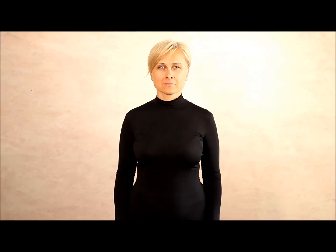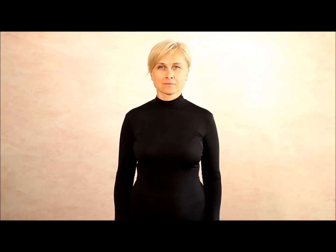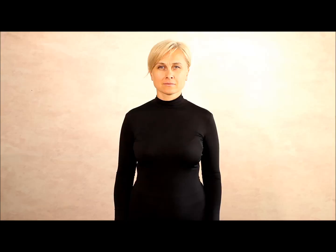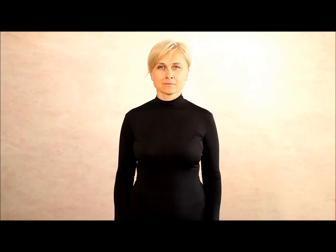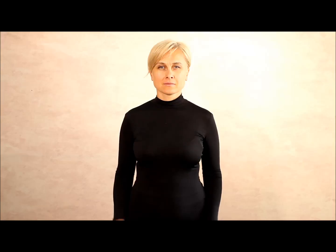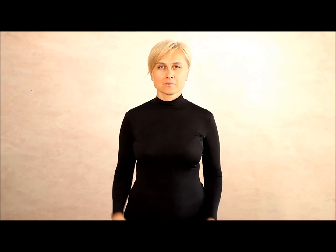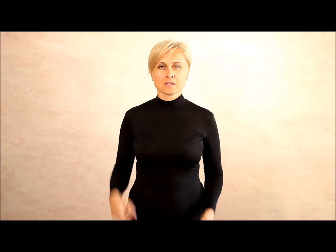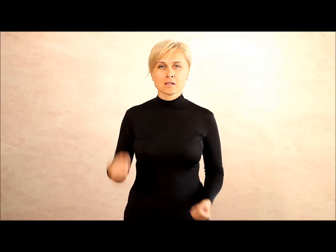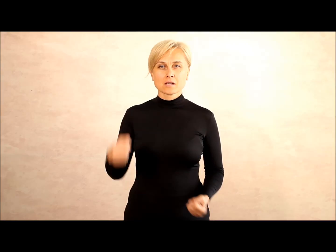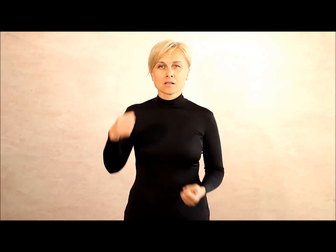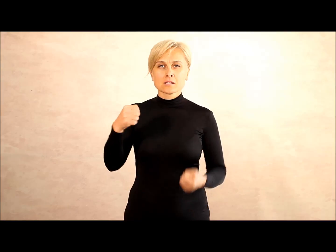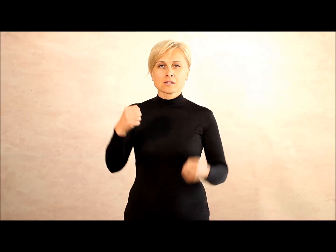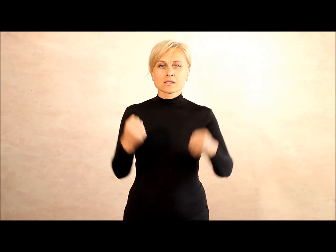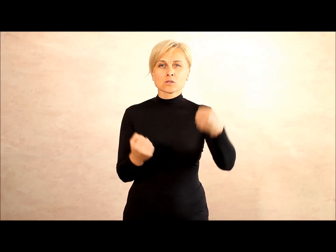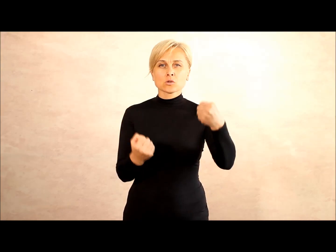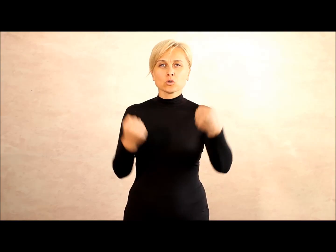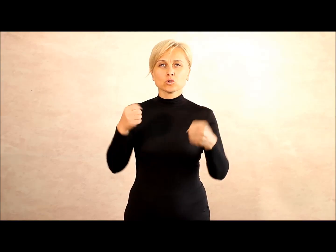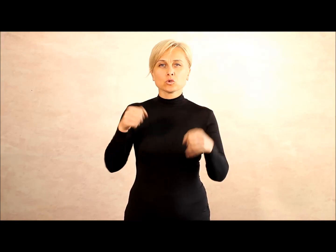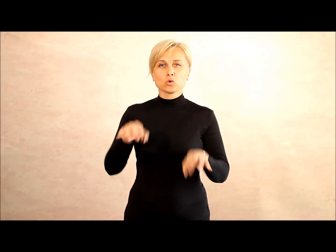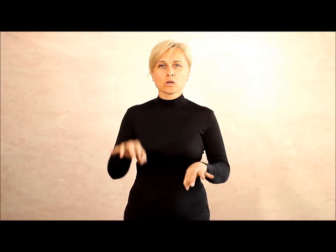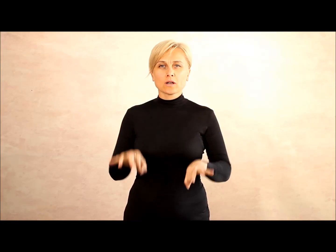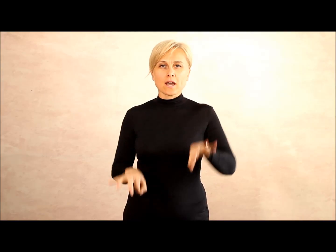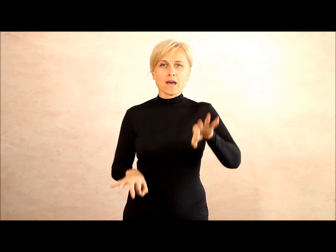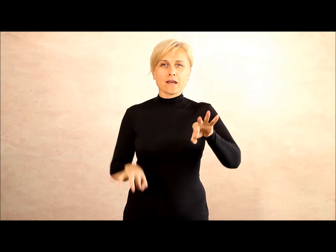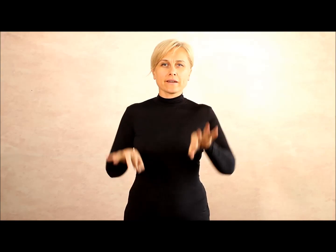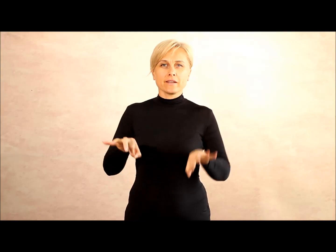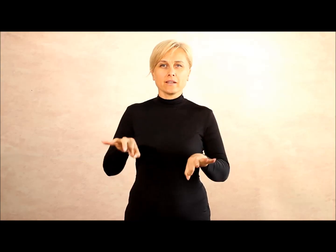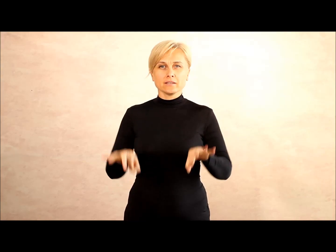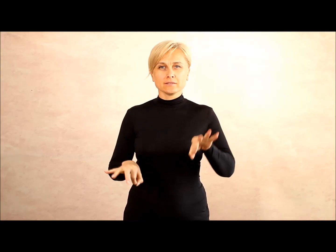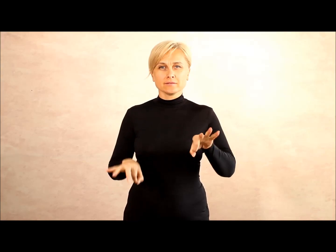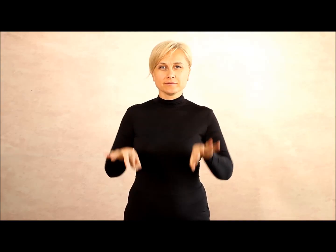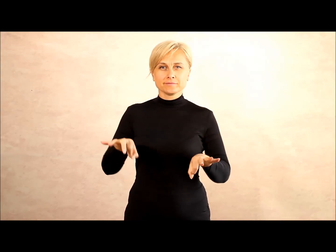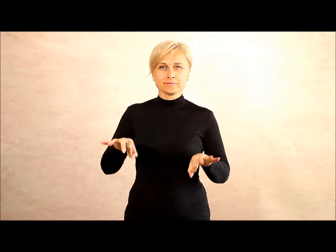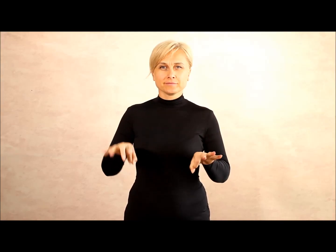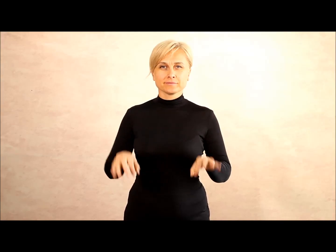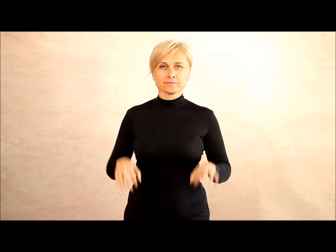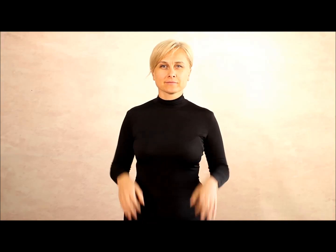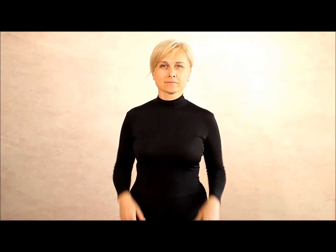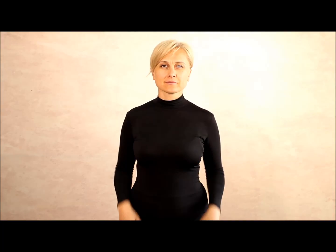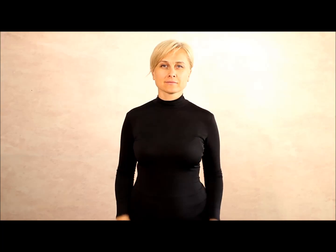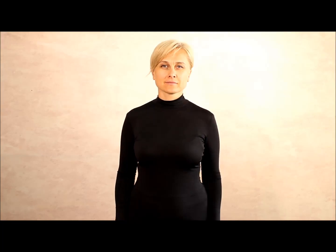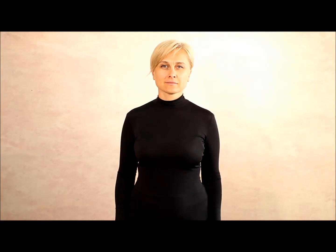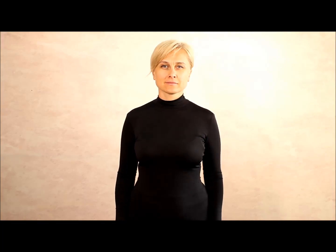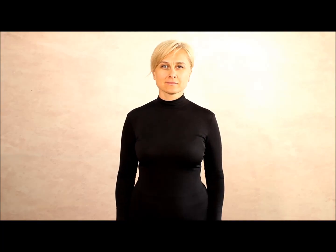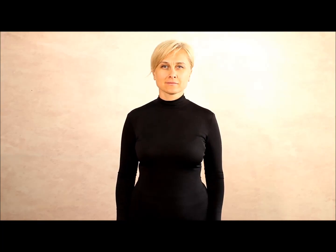Scuturare